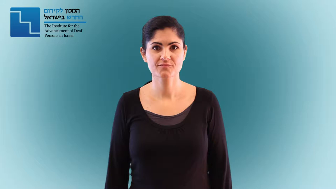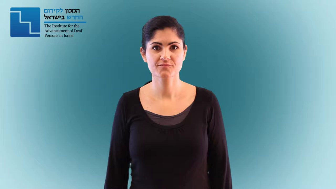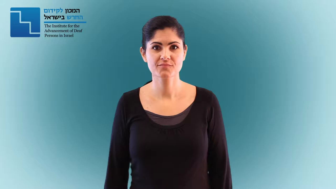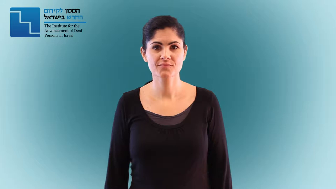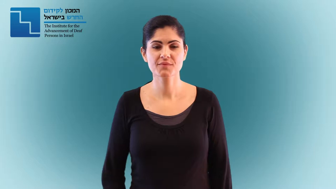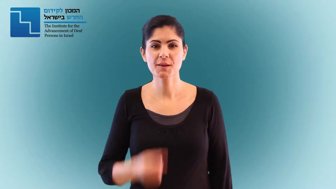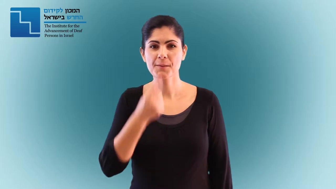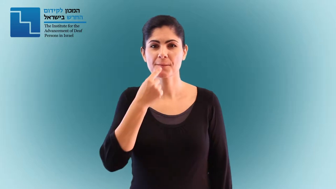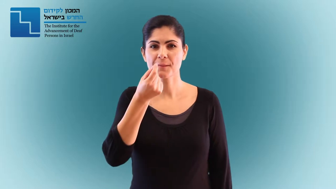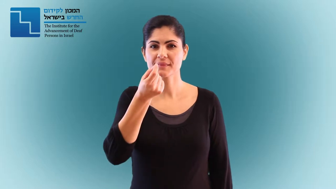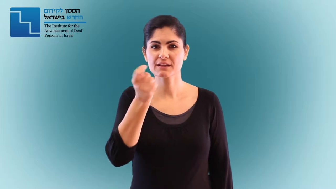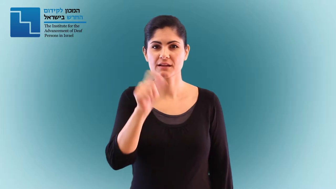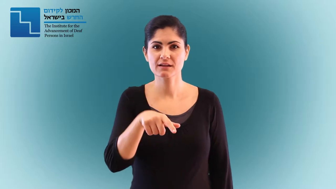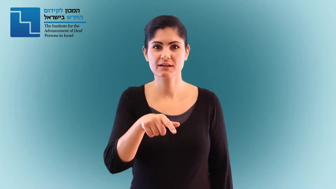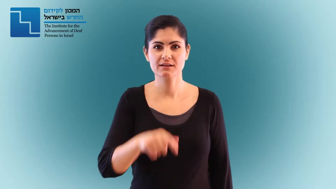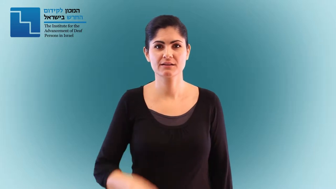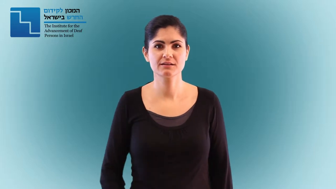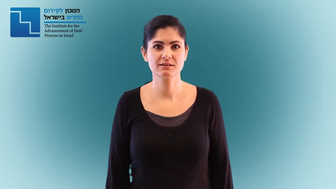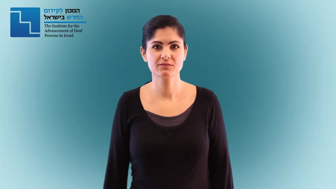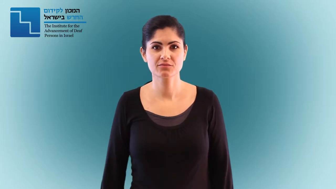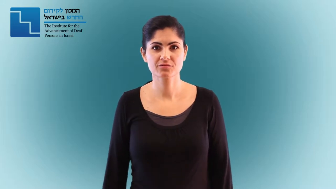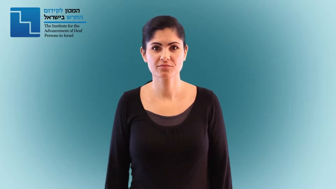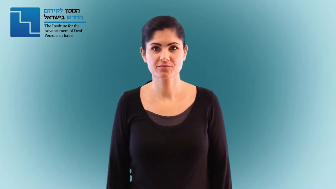ממתיק